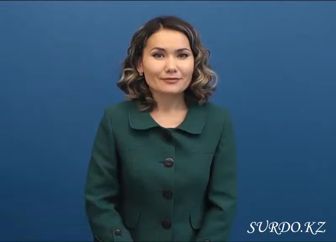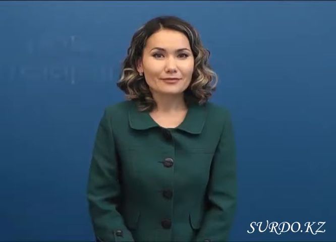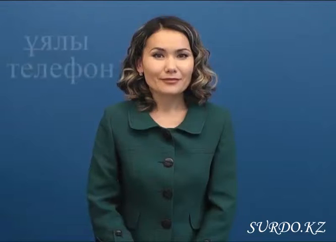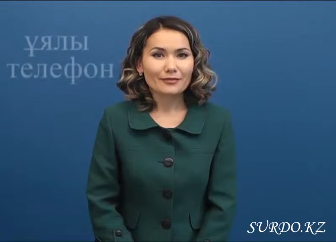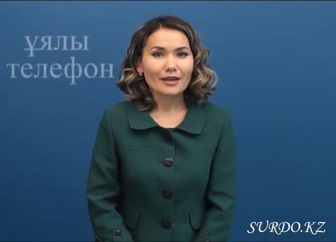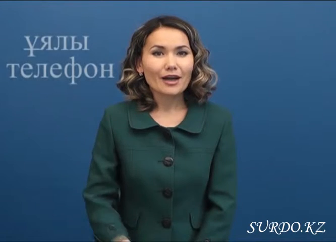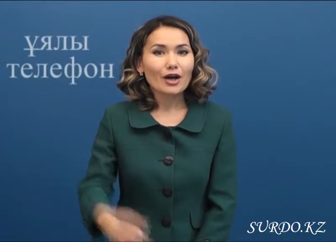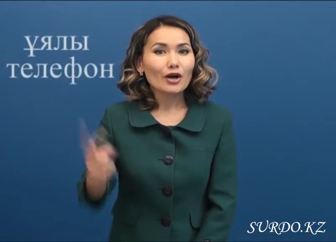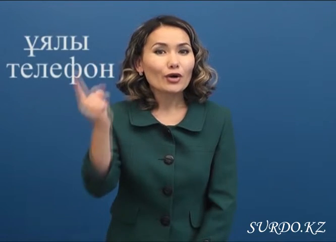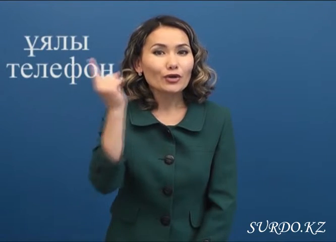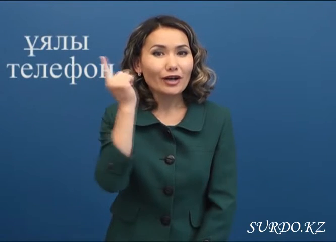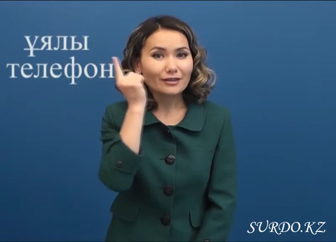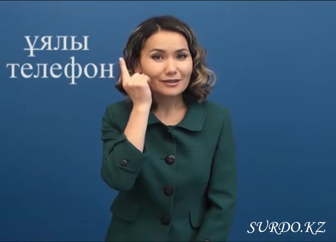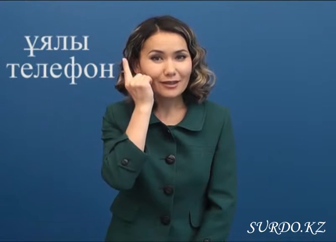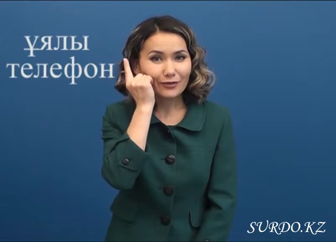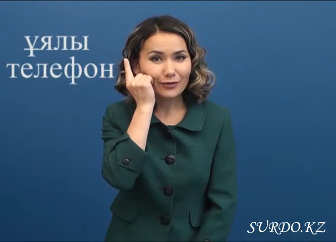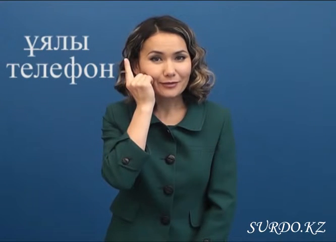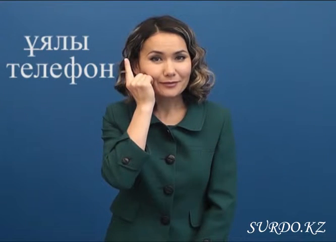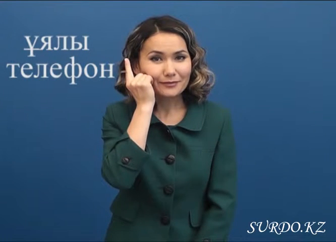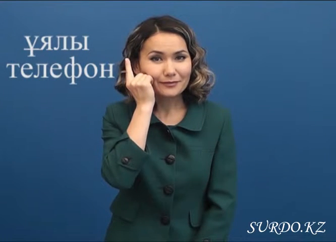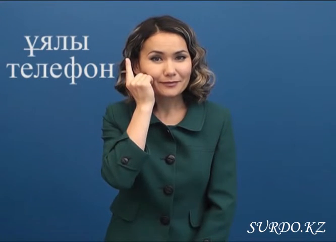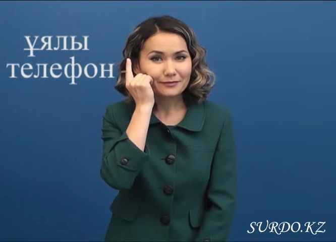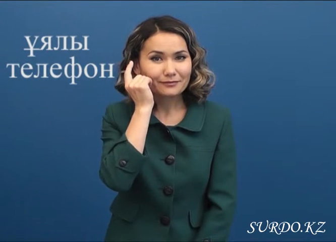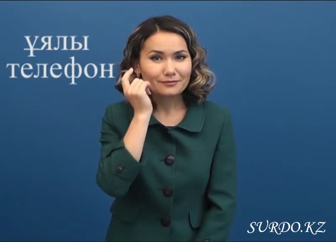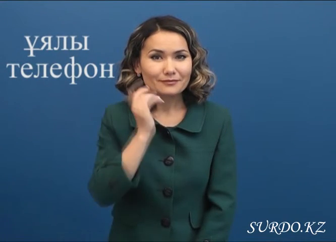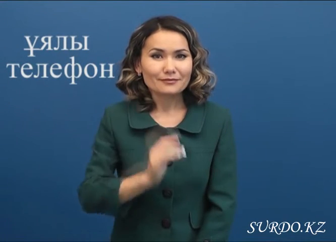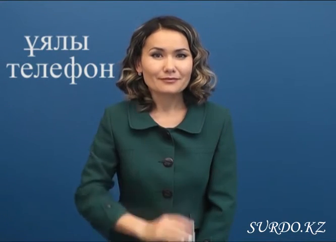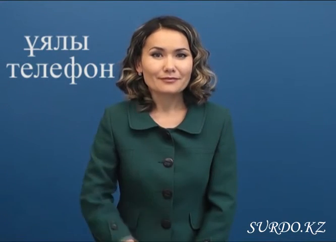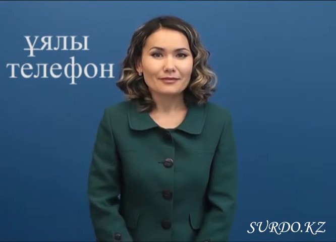Ұялы телефон